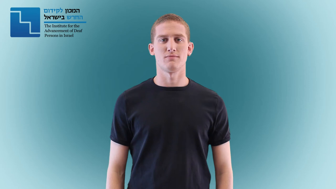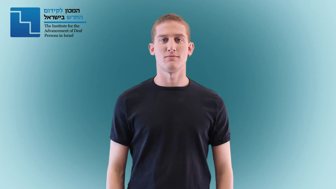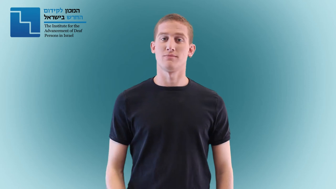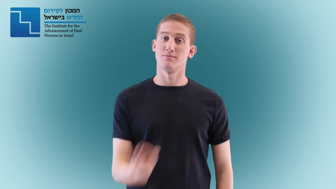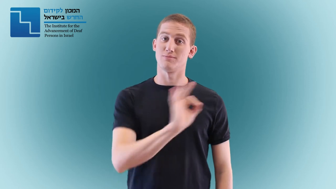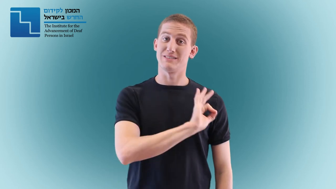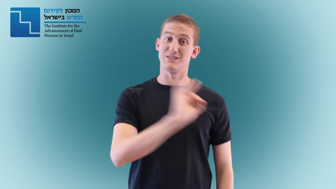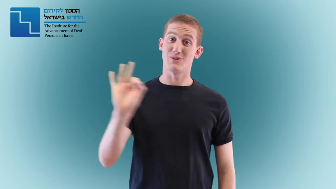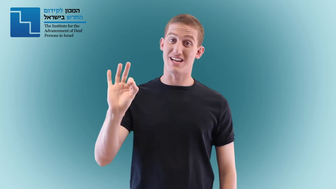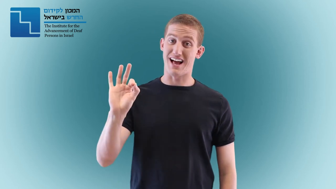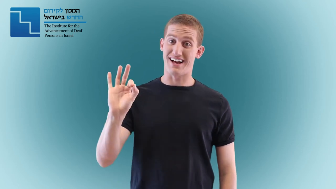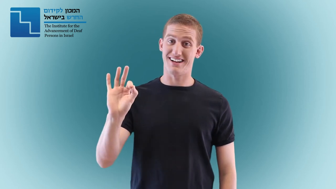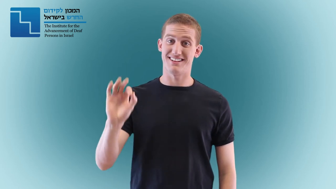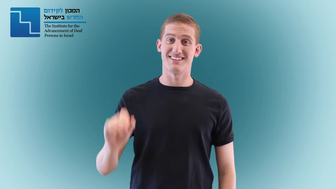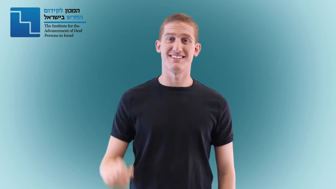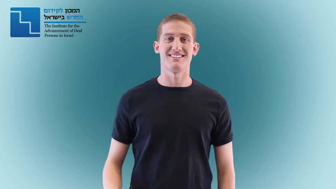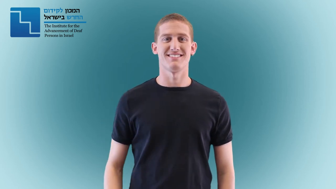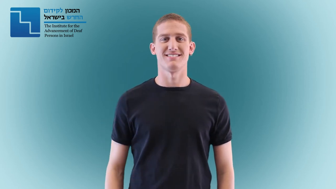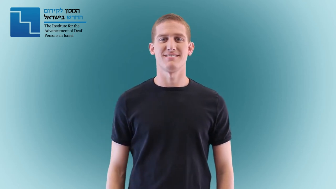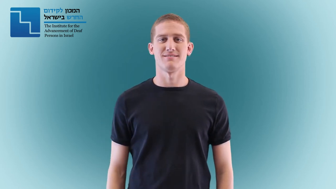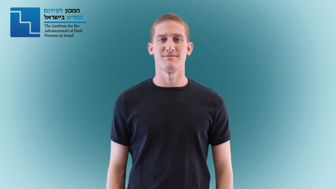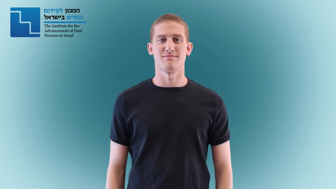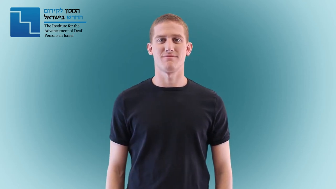מצוין